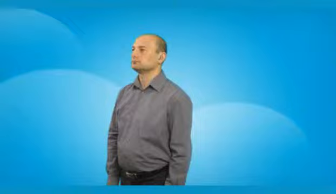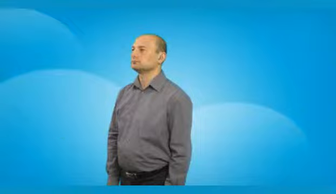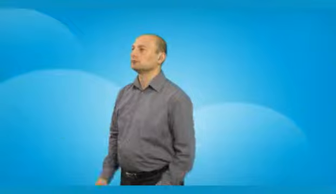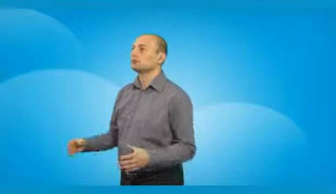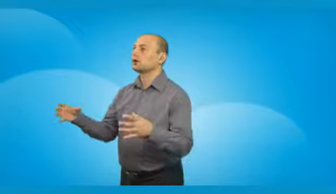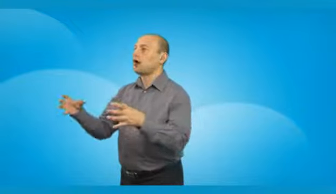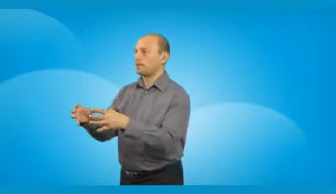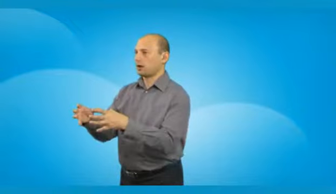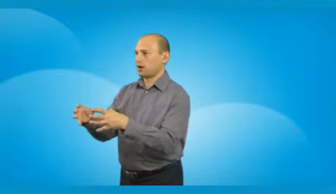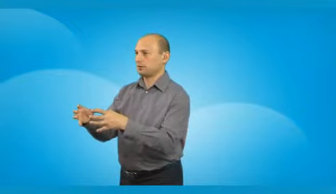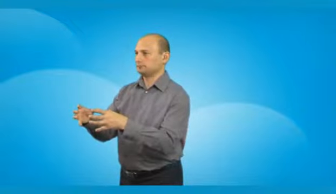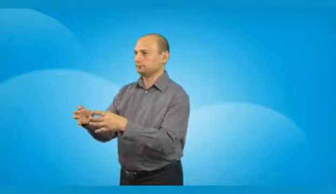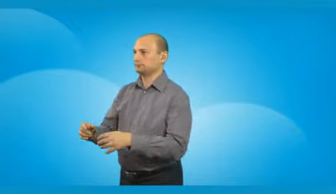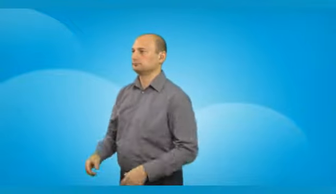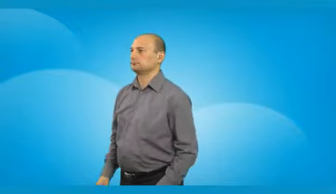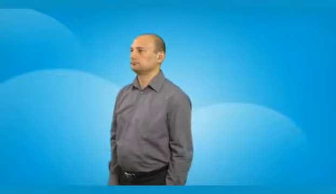Kamara